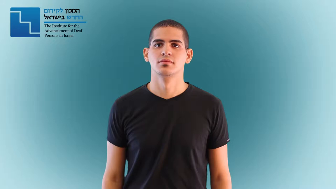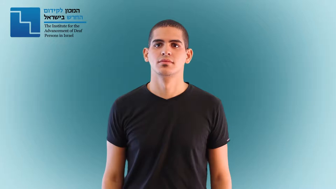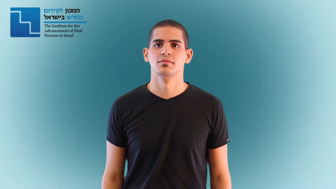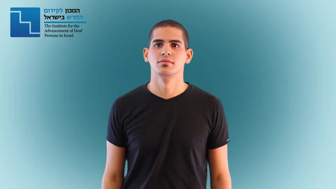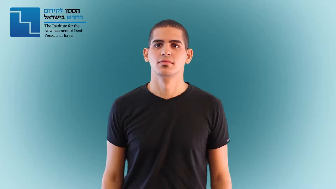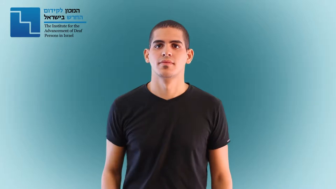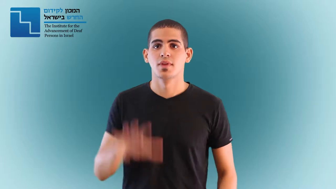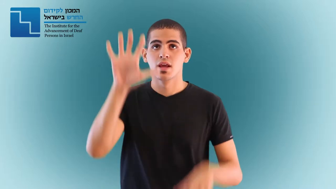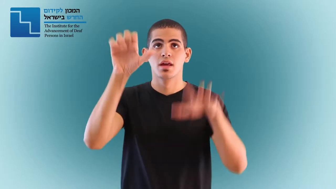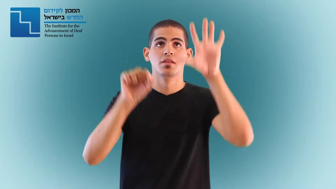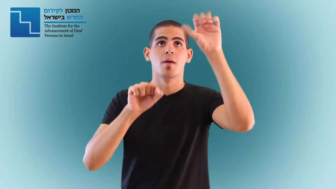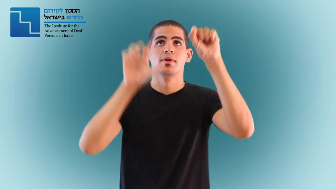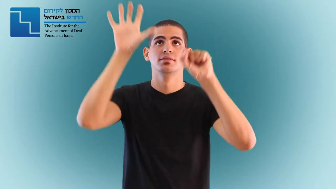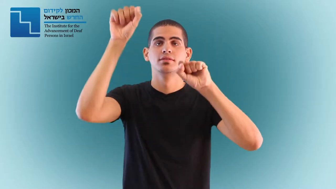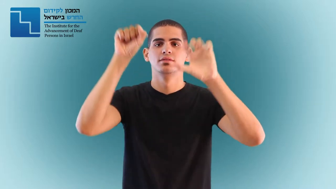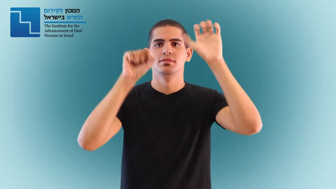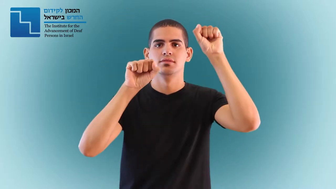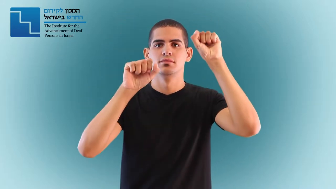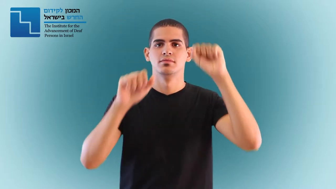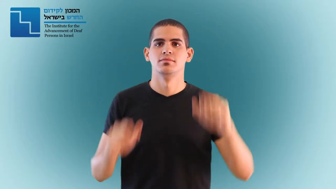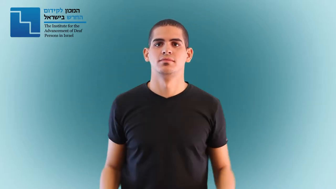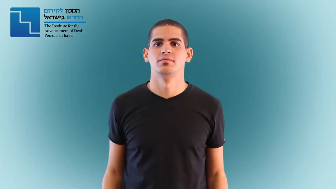לטפס